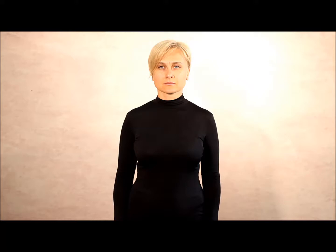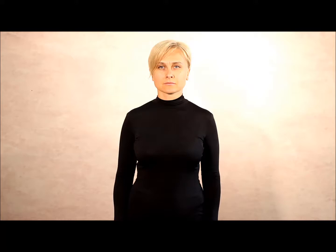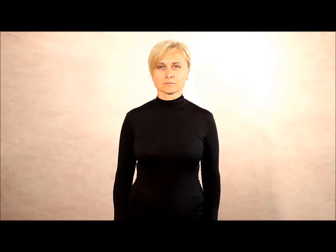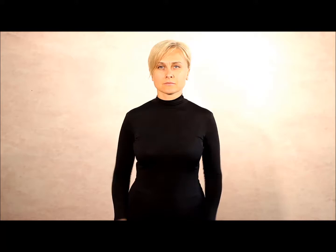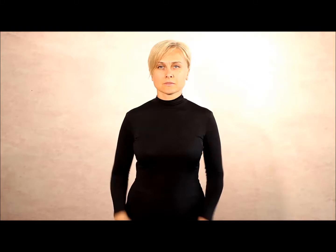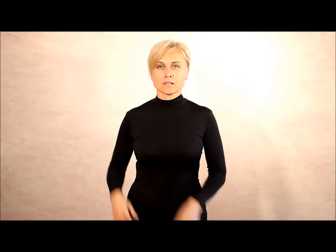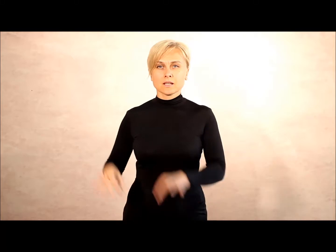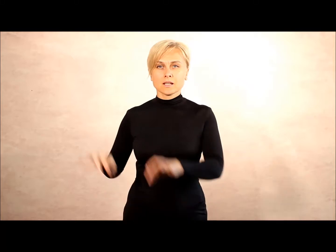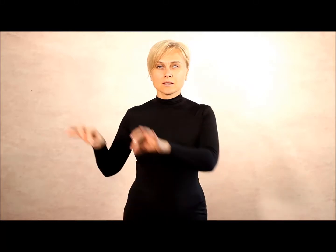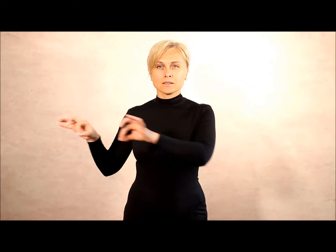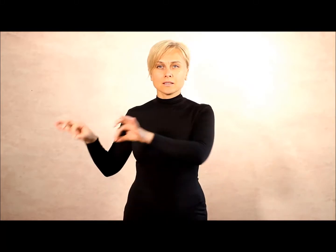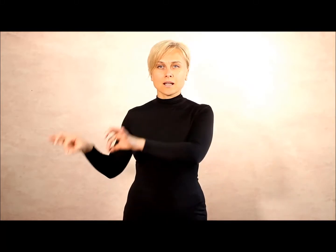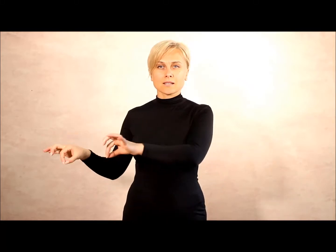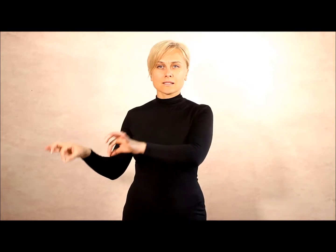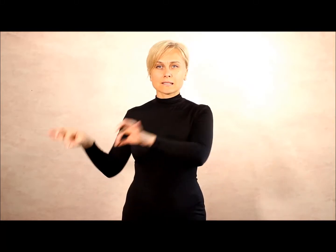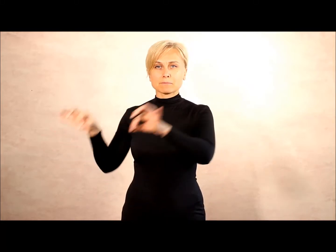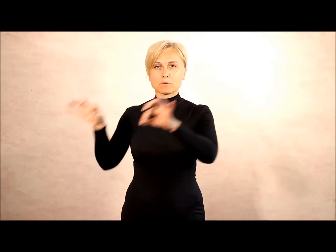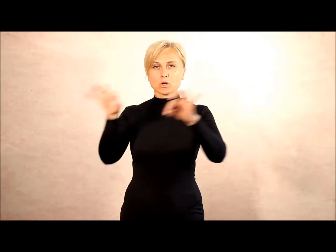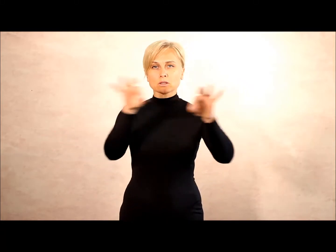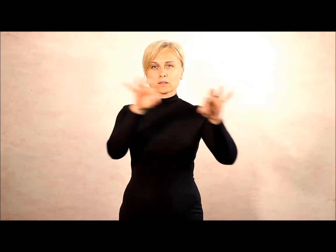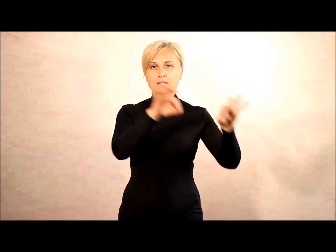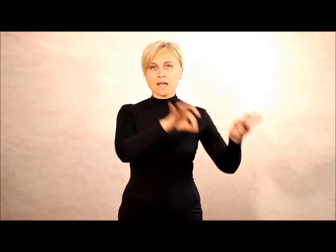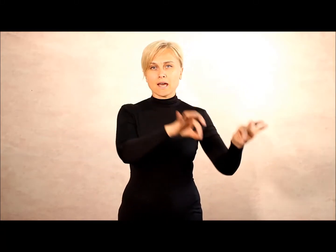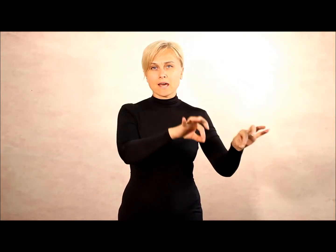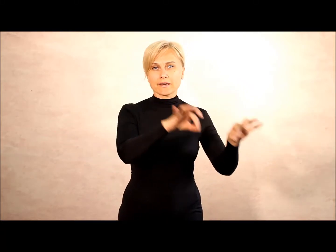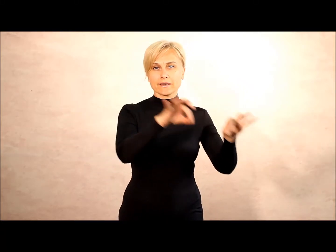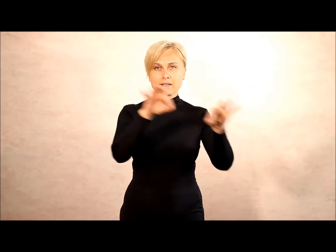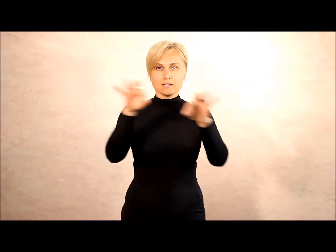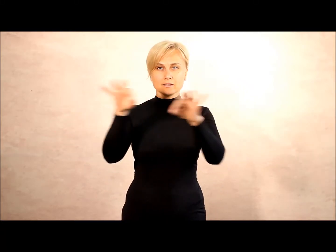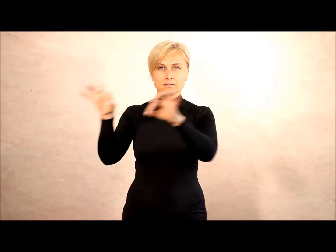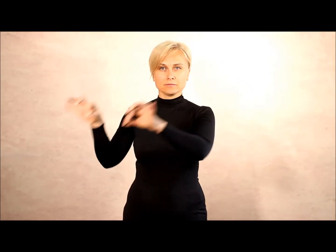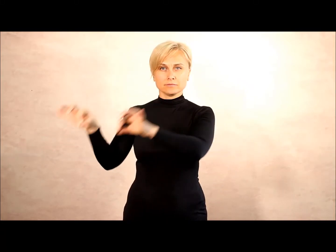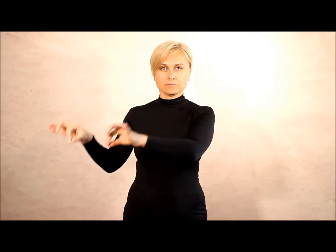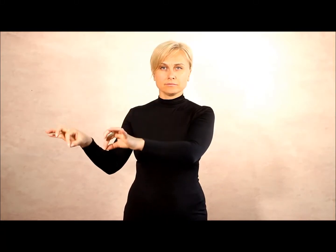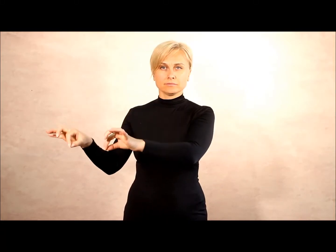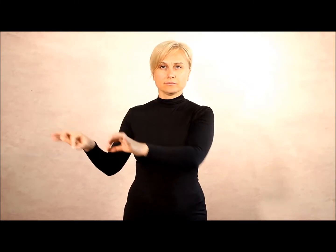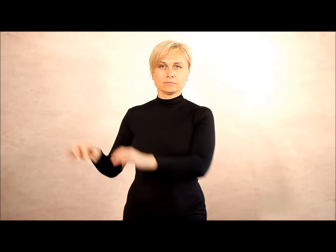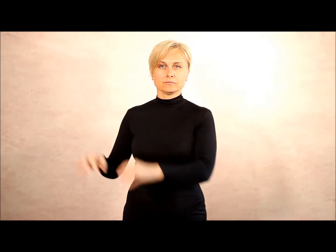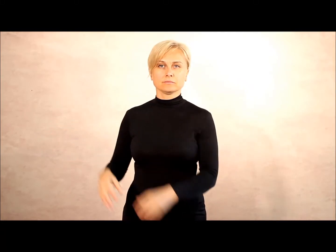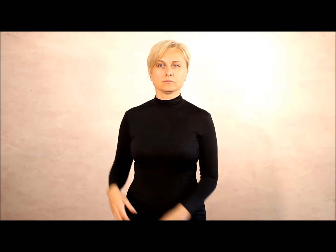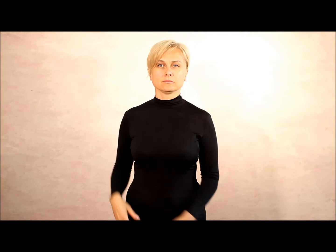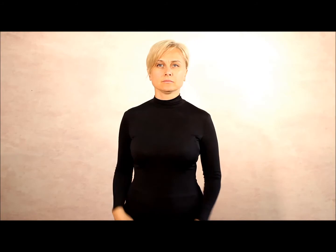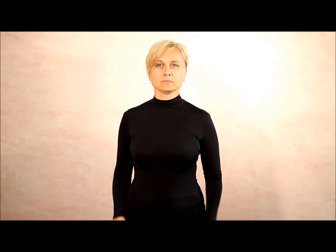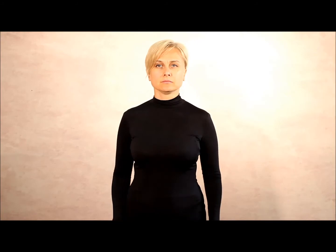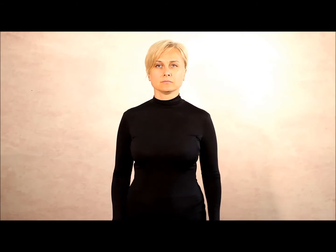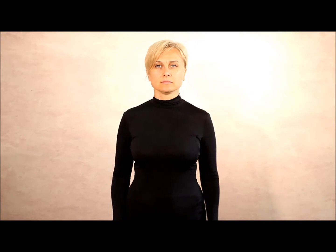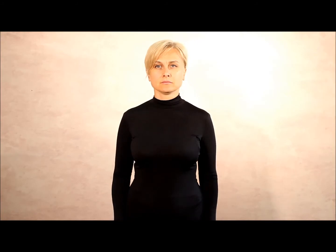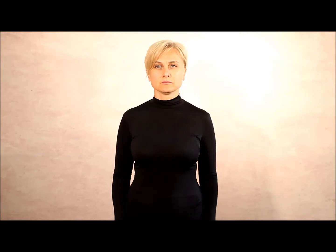Transportarea